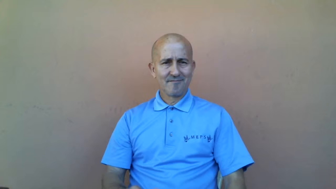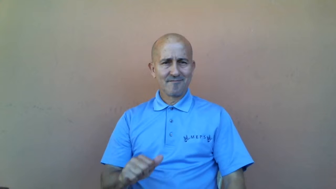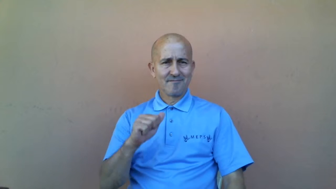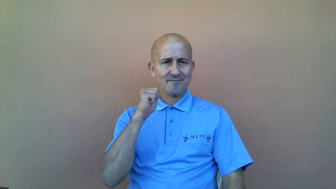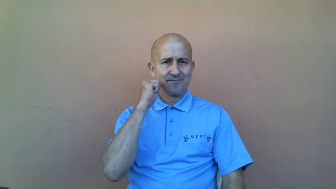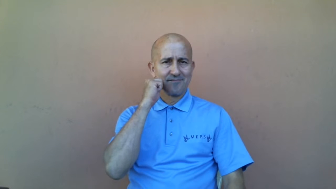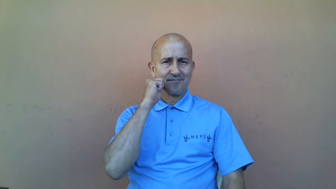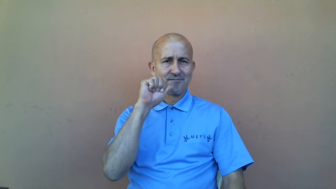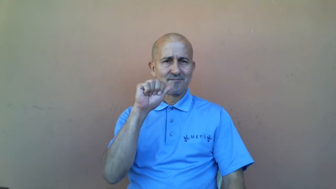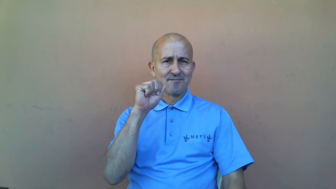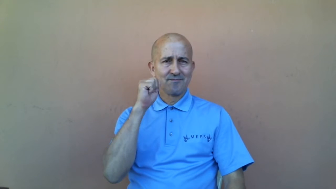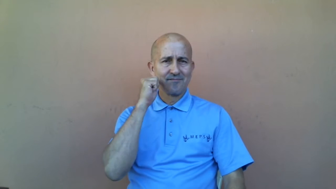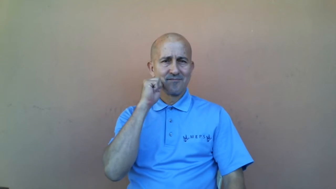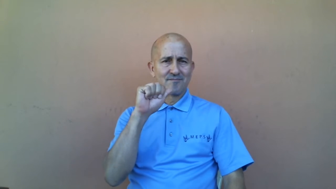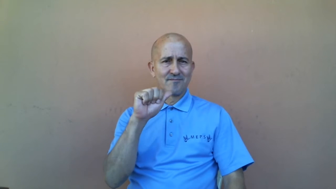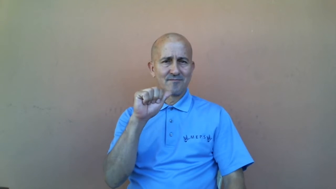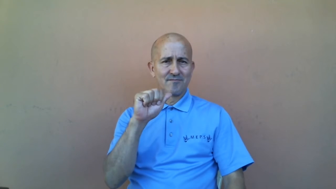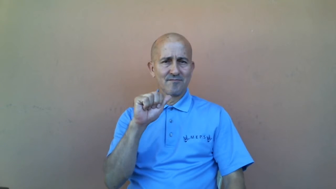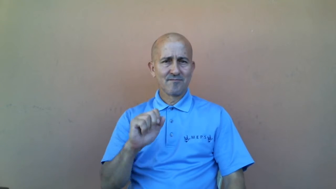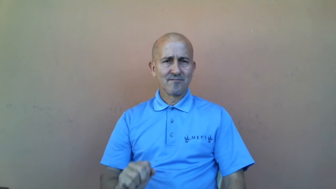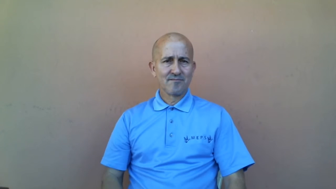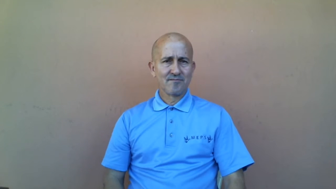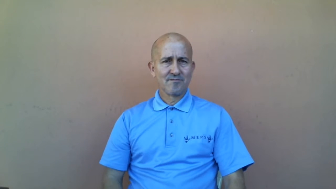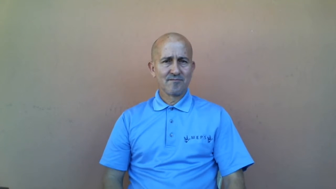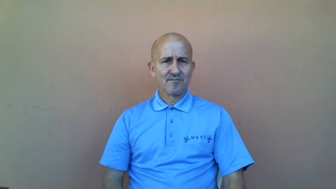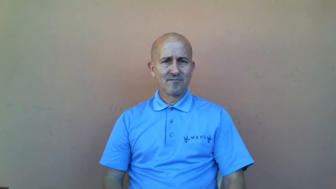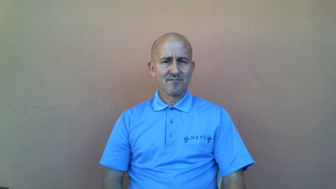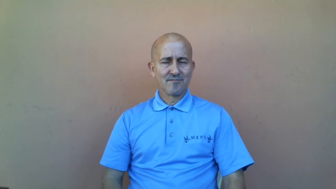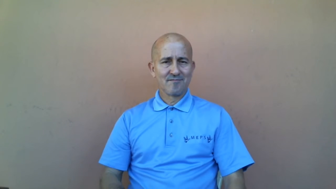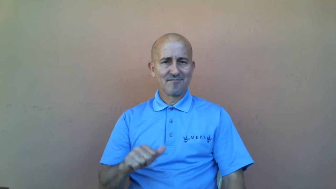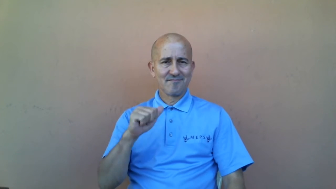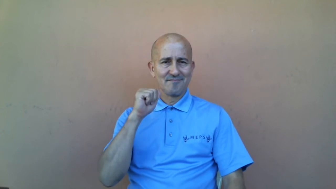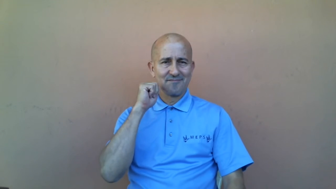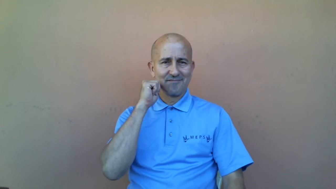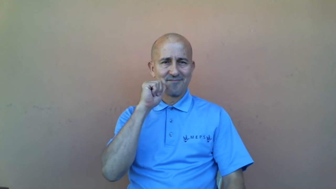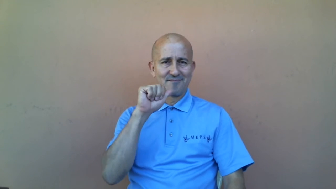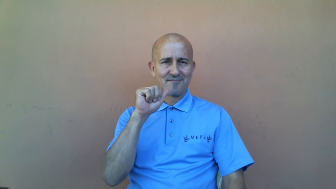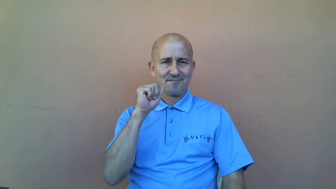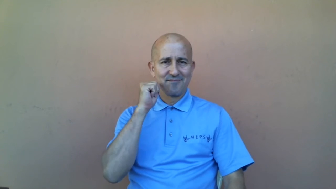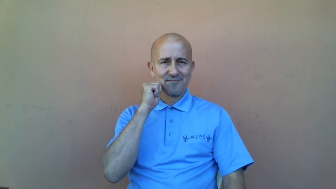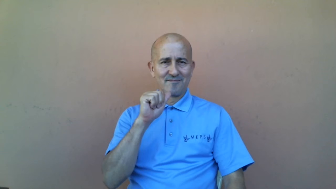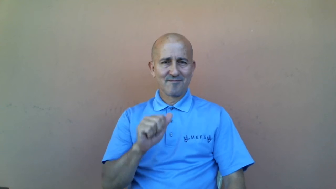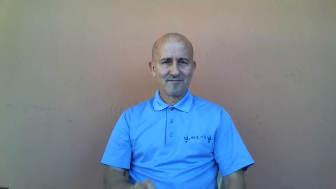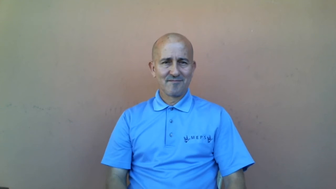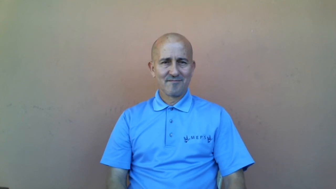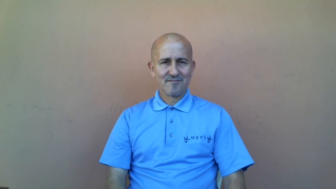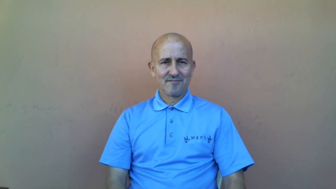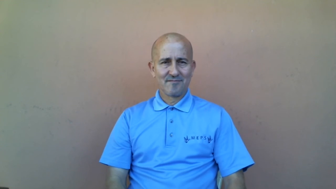femenino